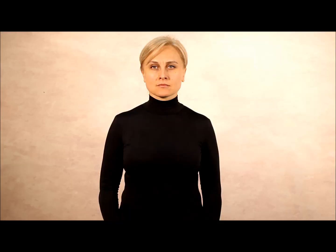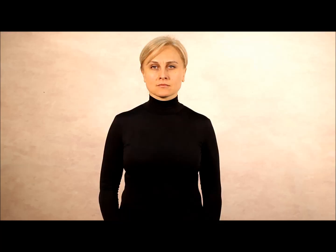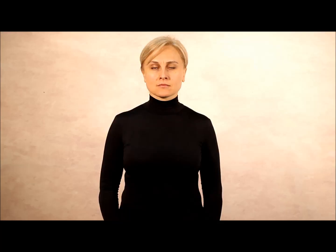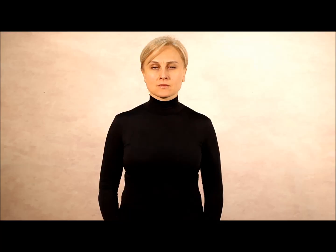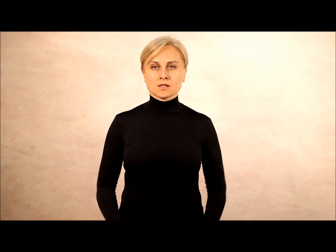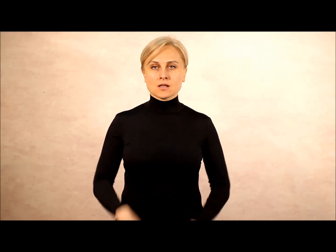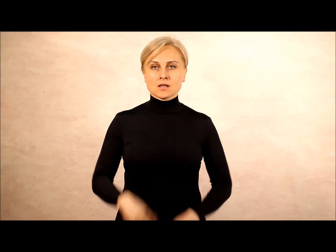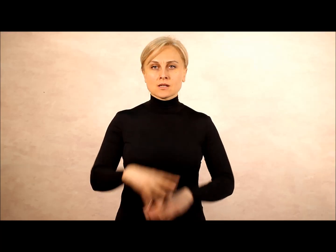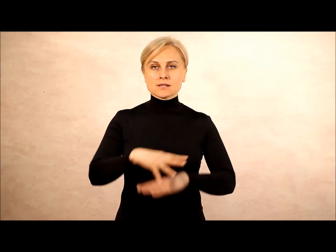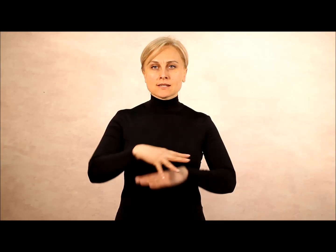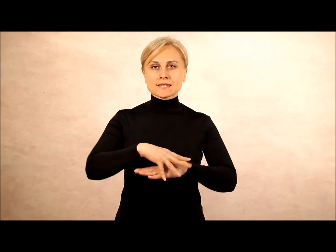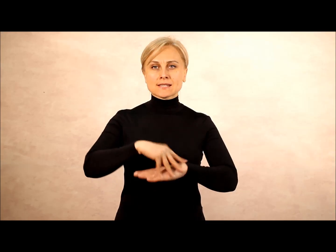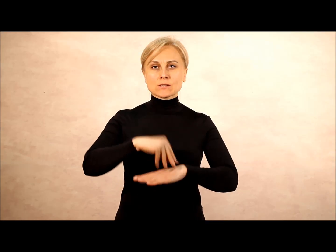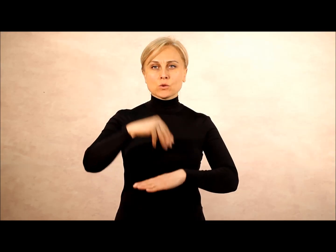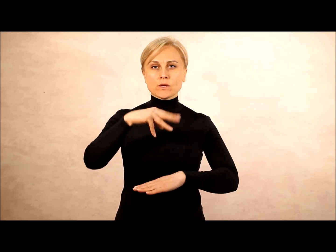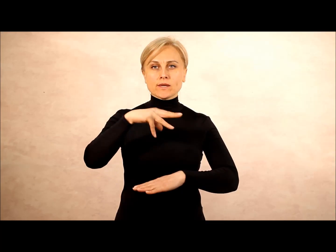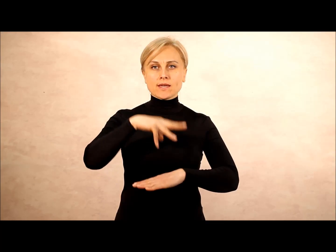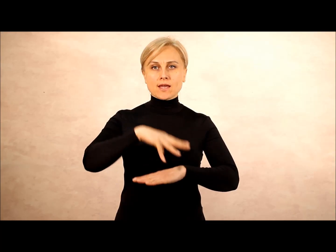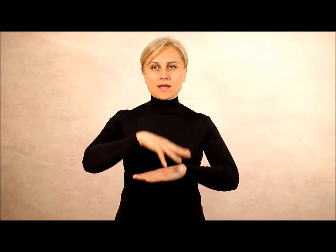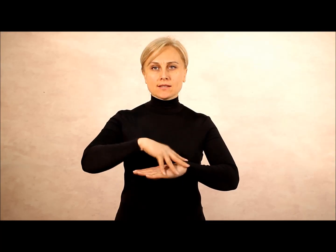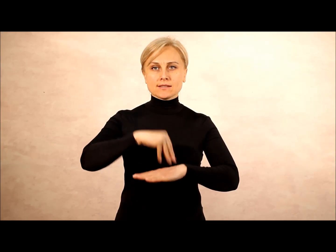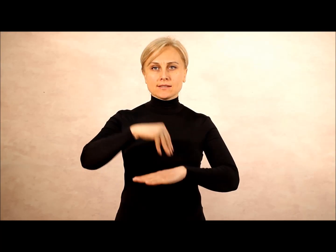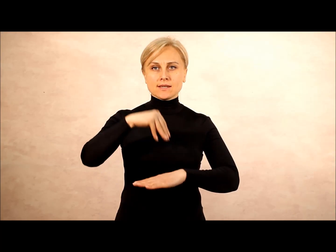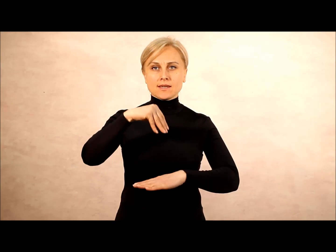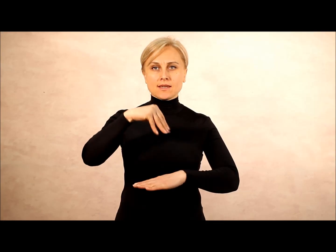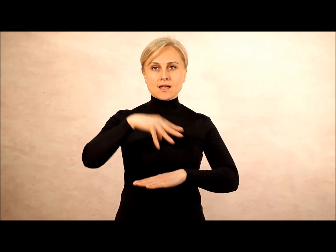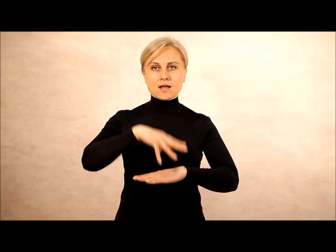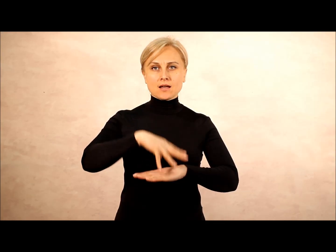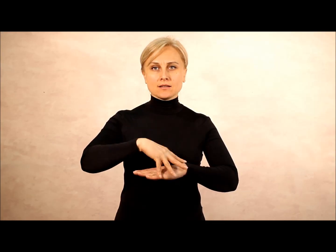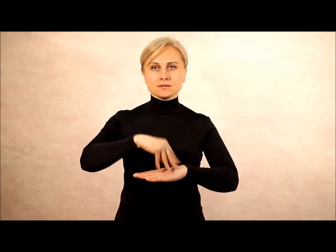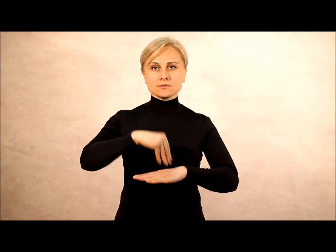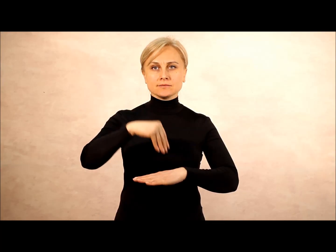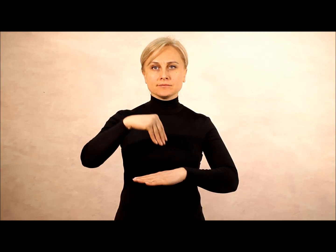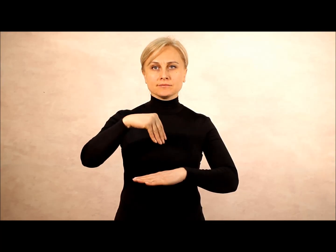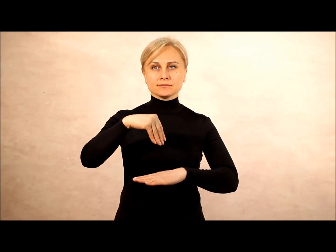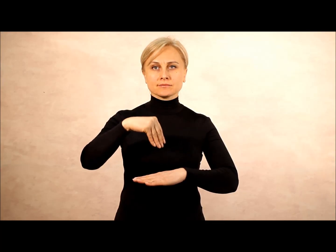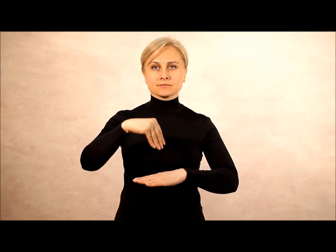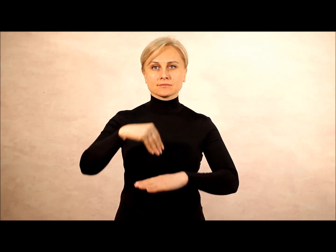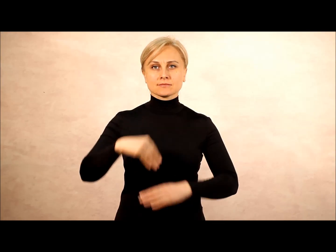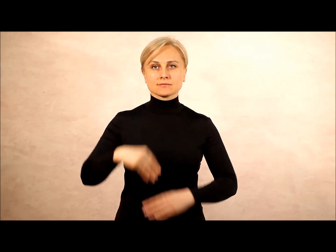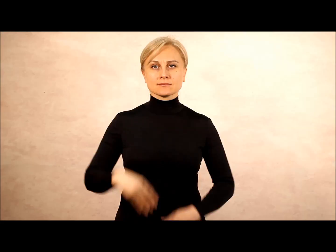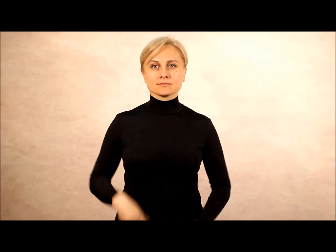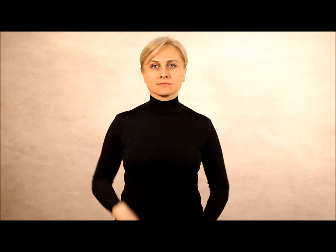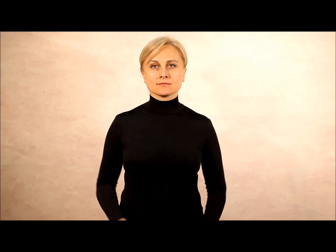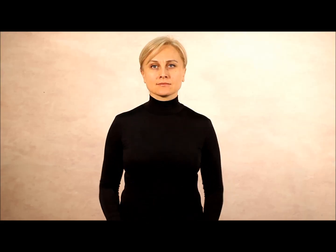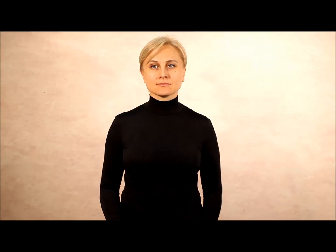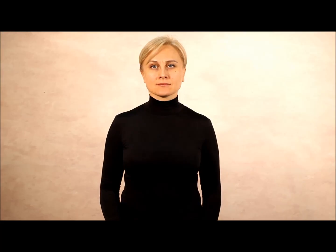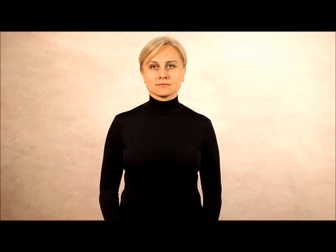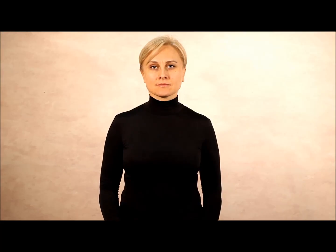Suedia